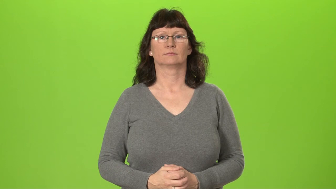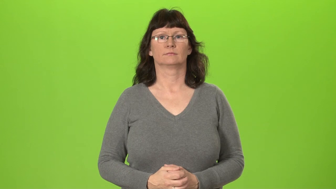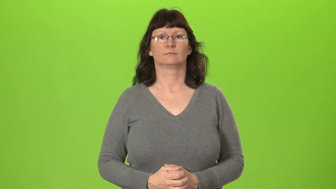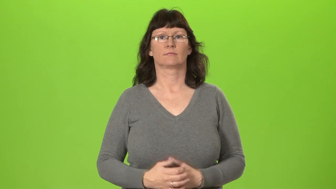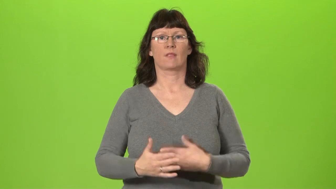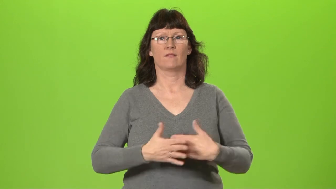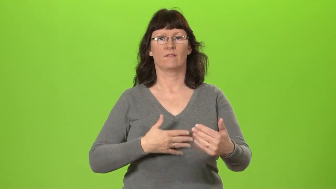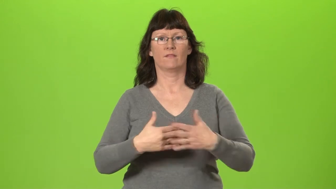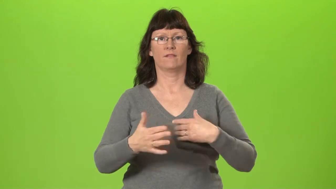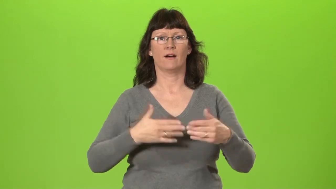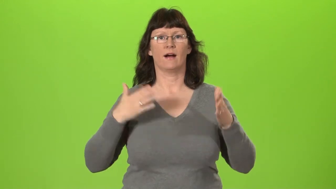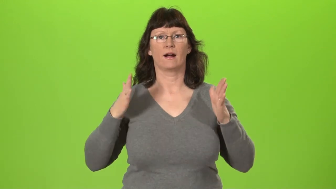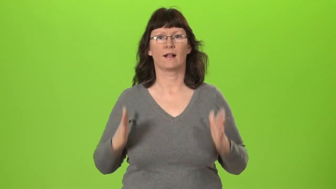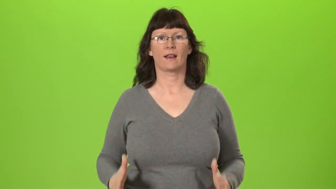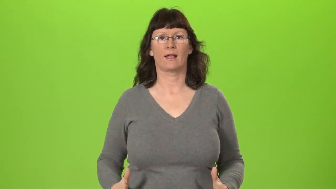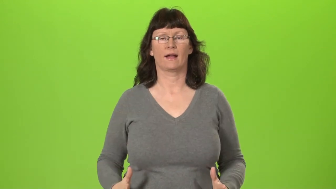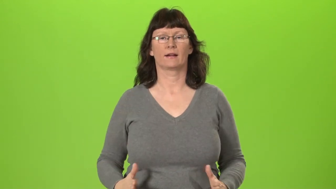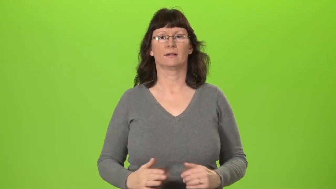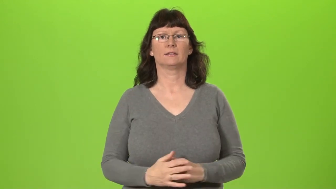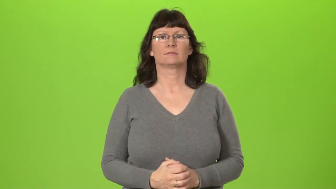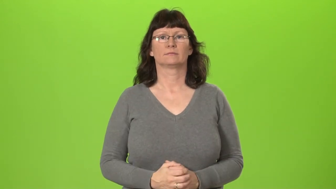Fagleg